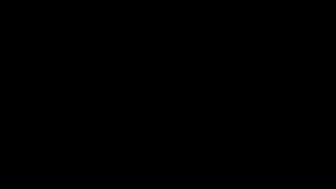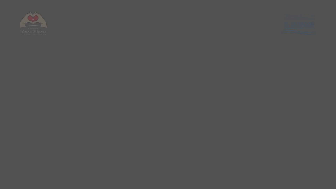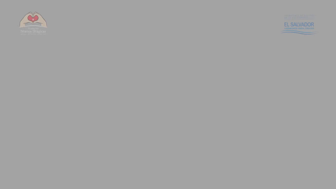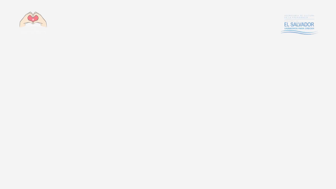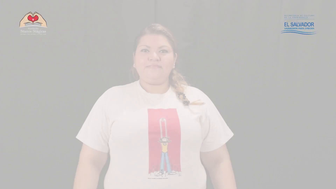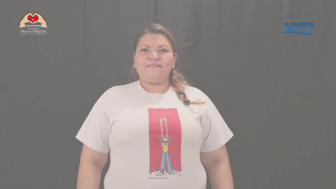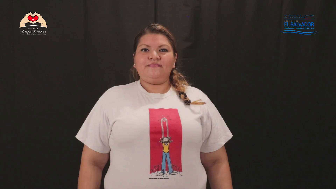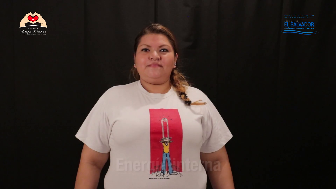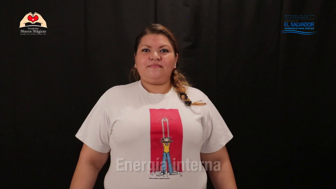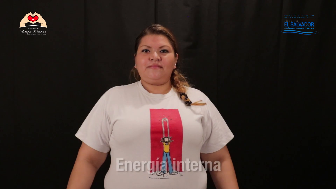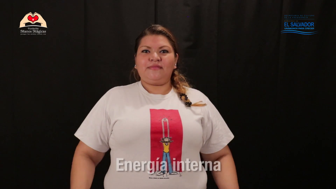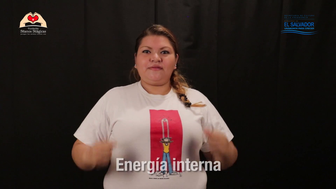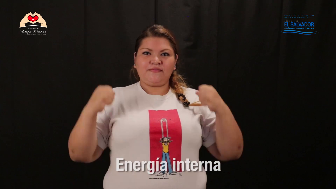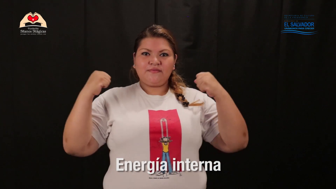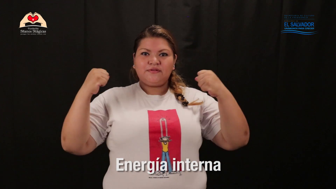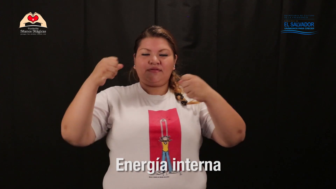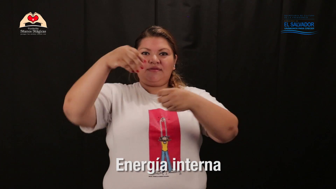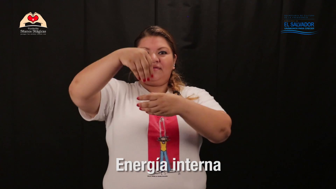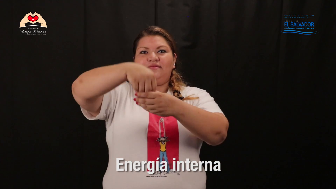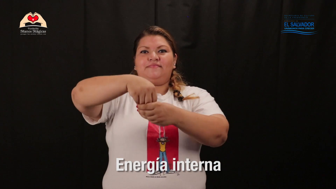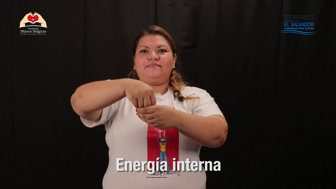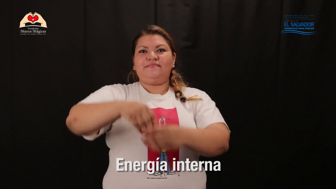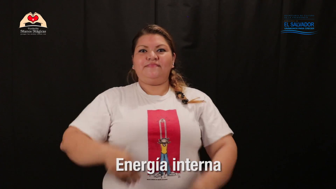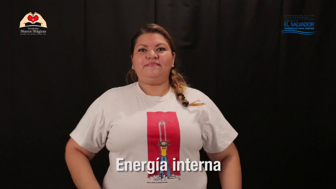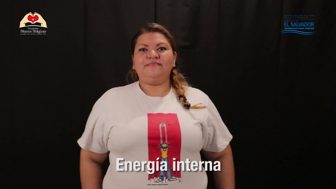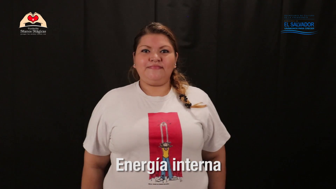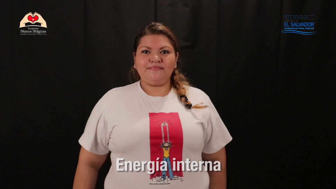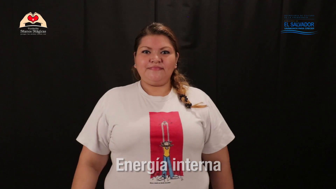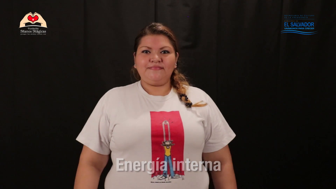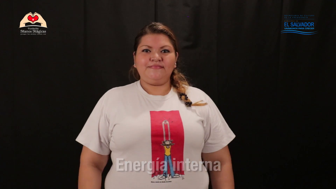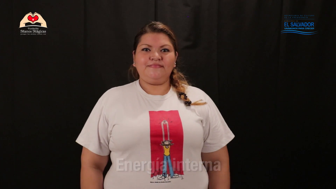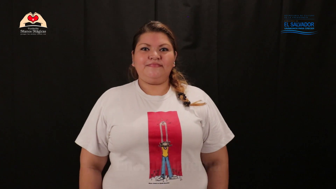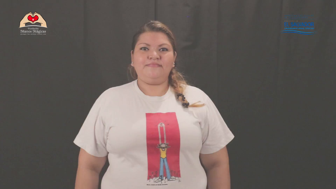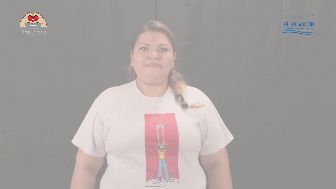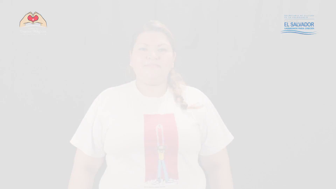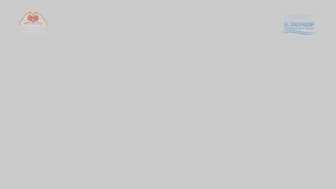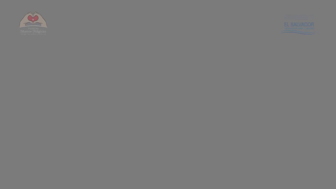Energia interna